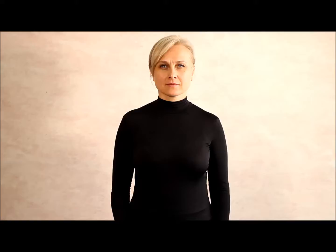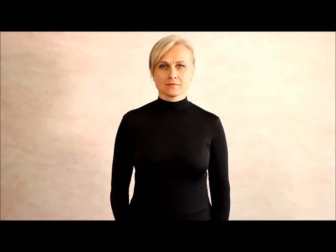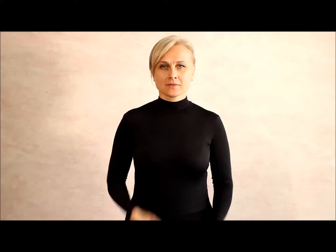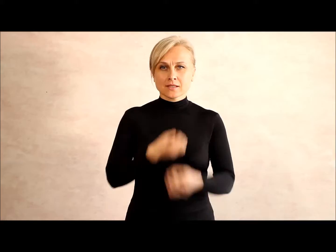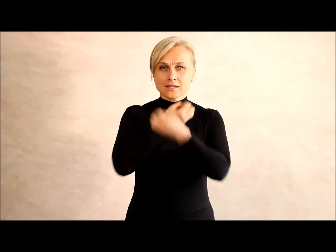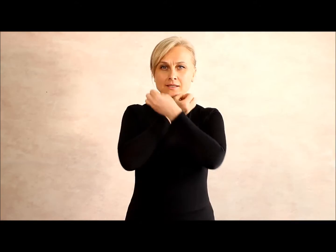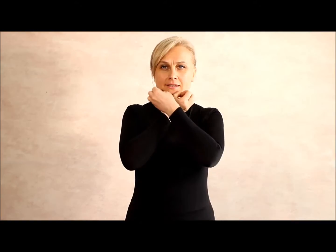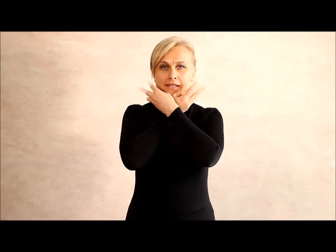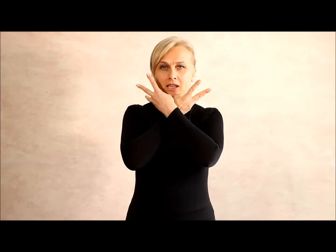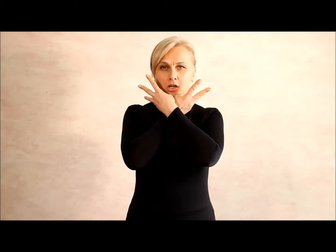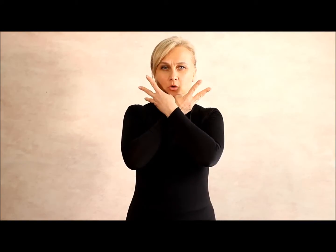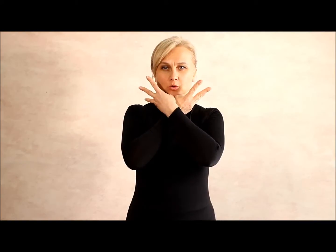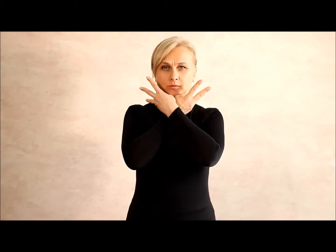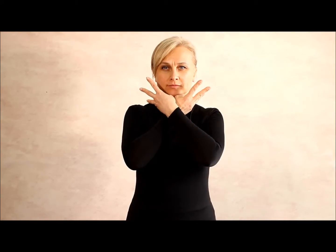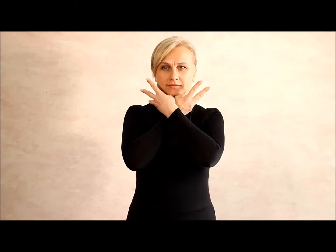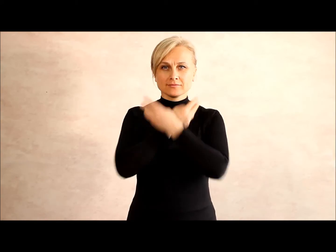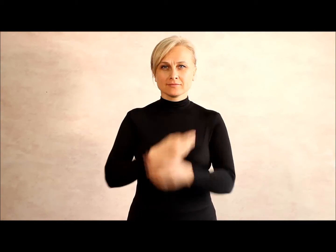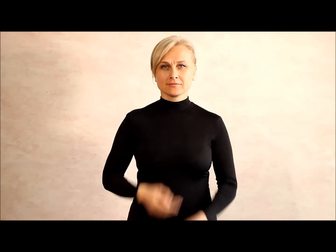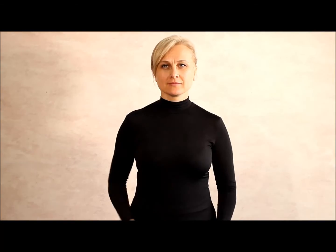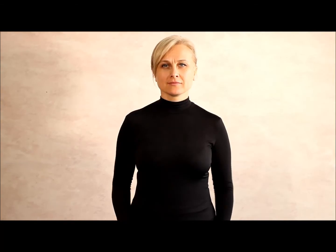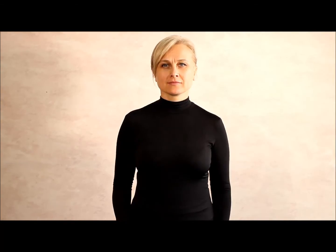Tigru